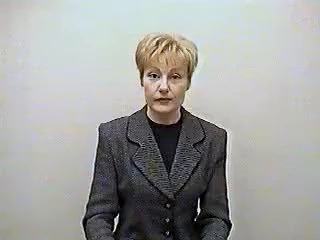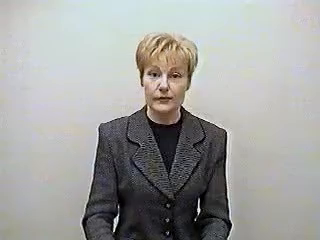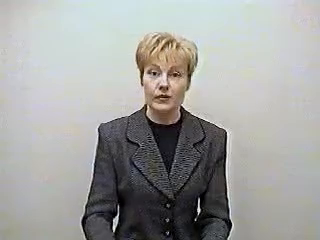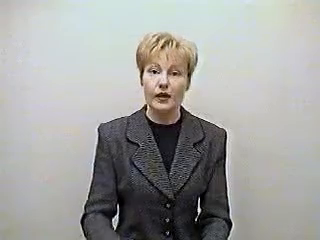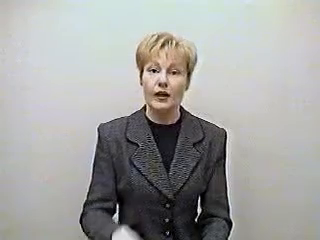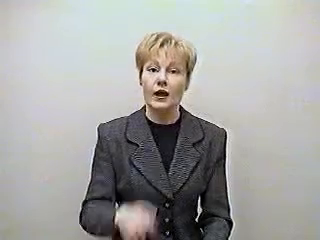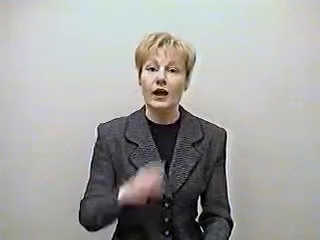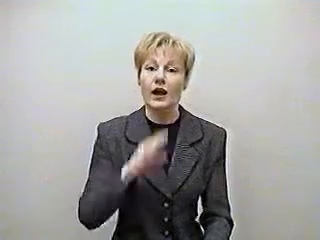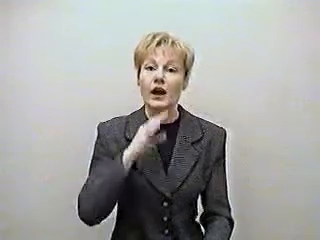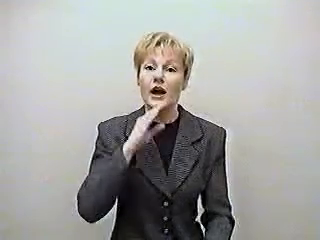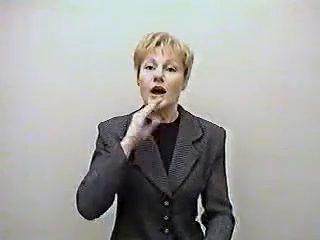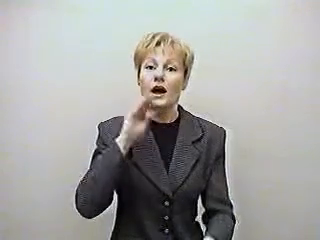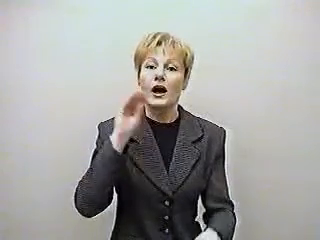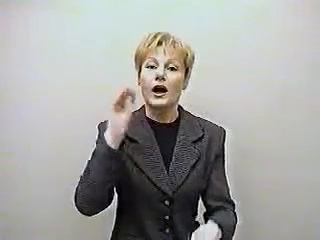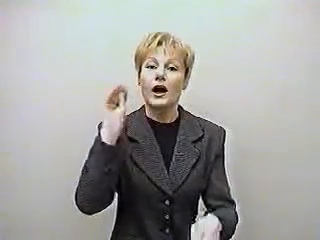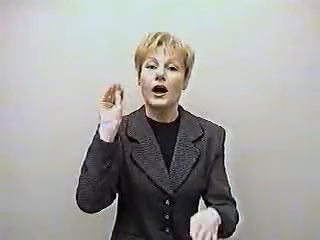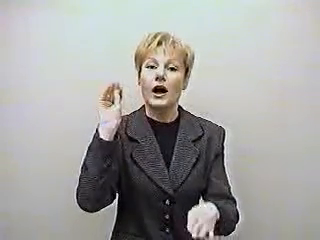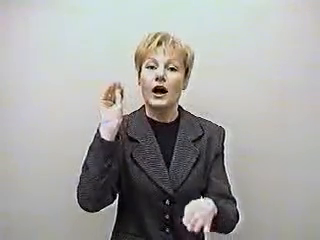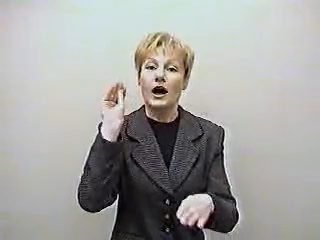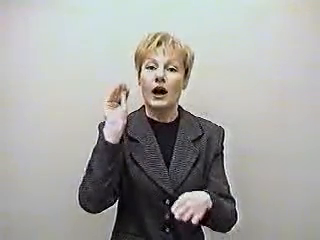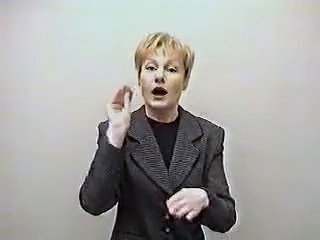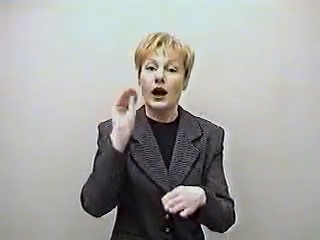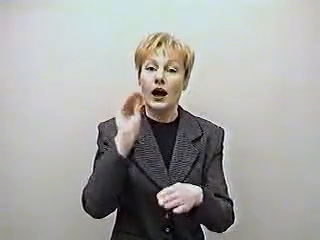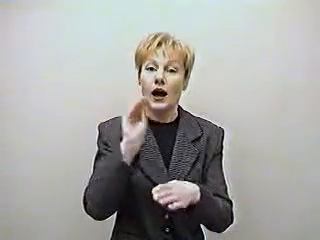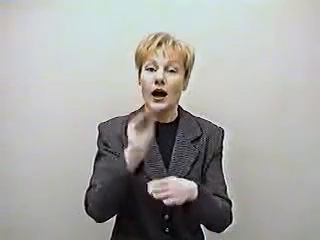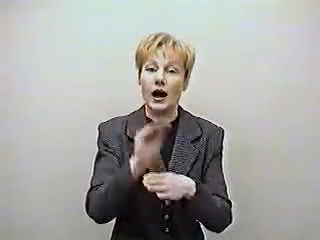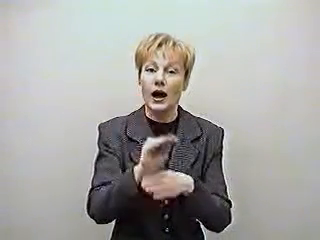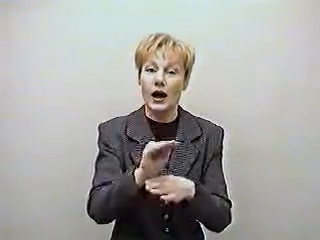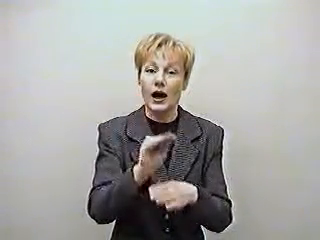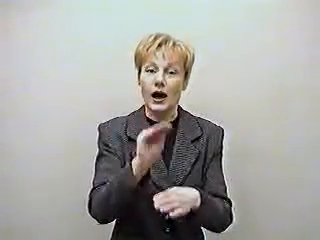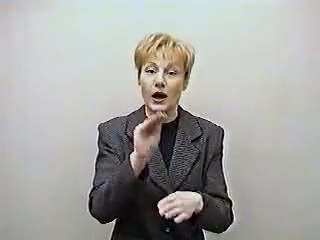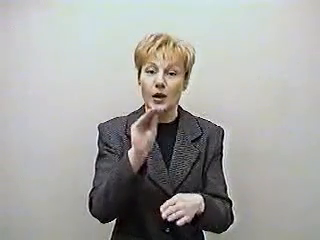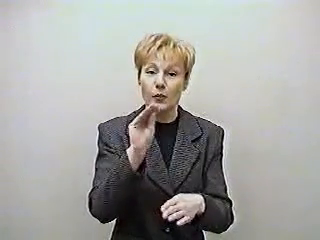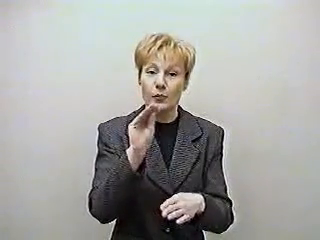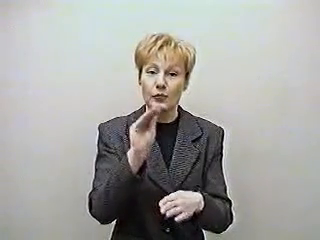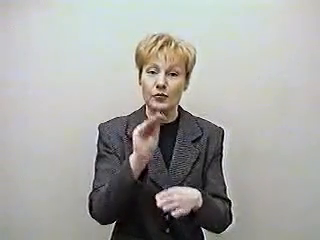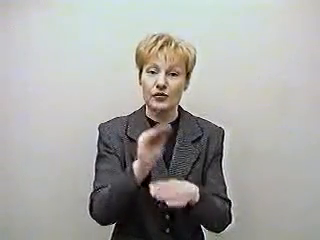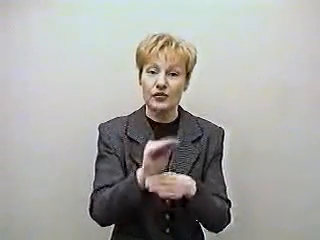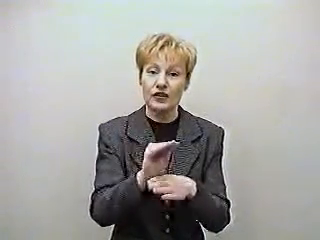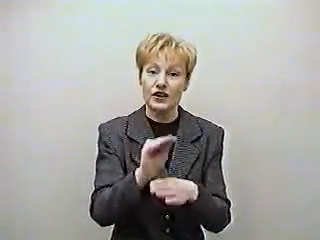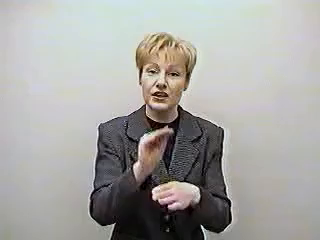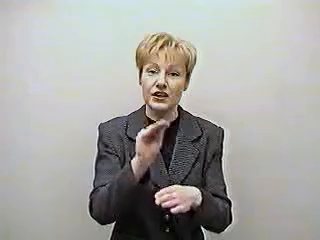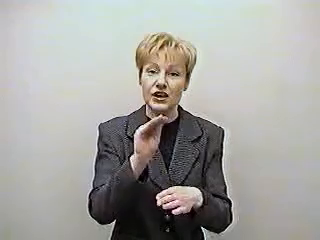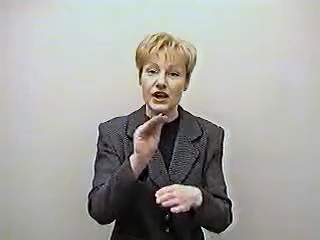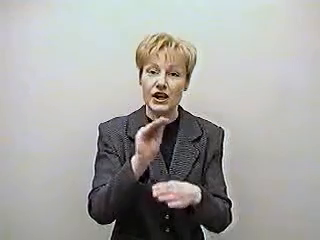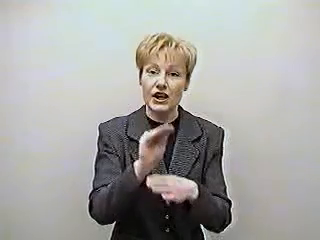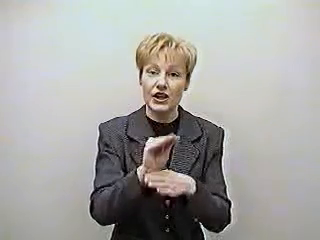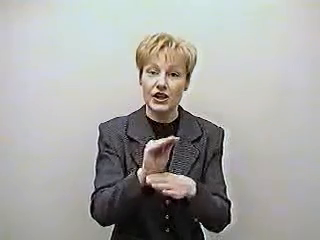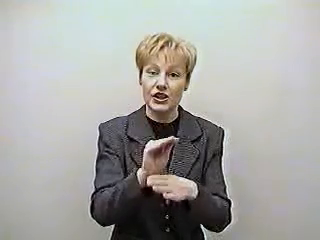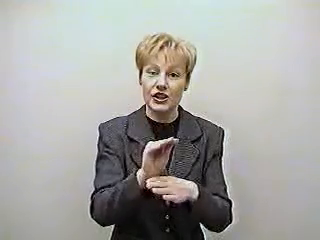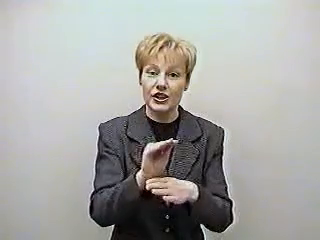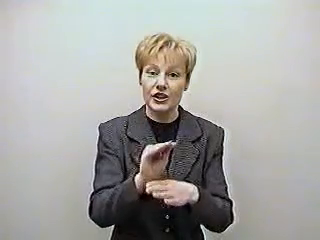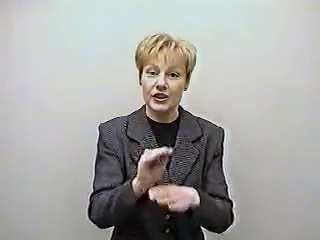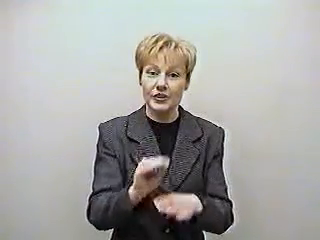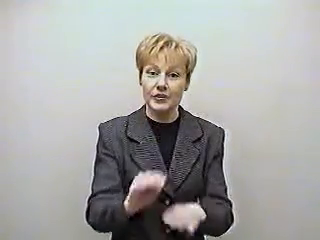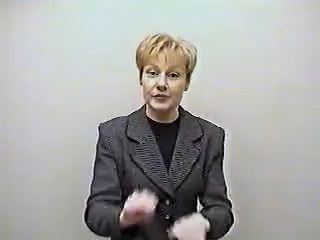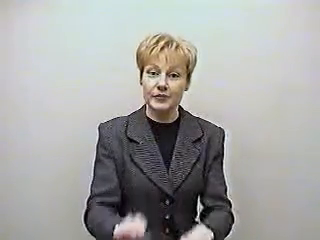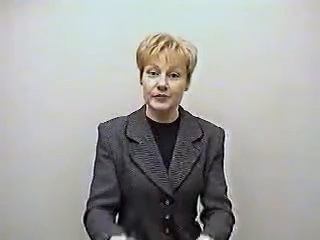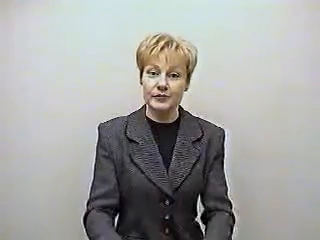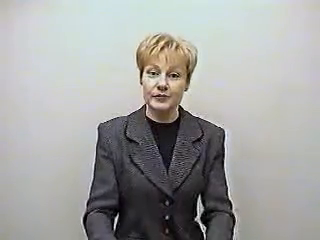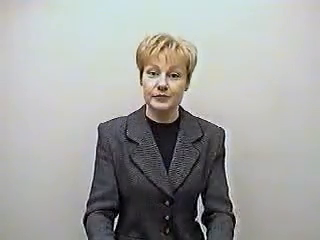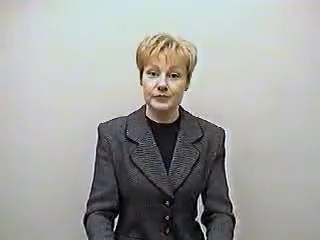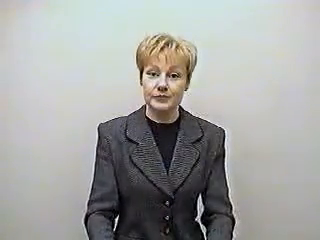обвинение